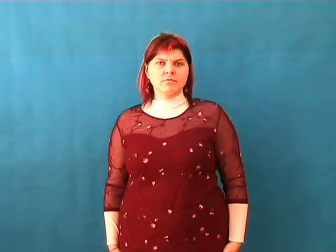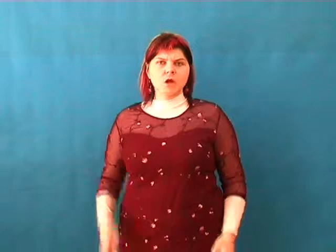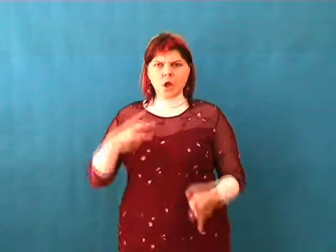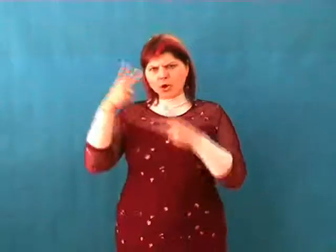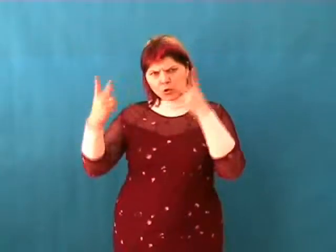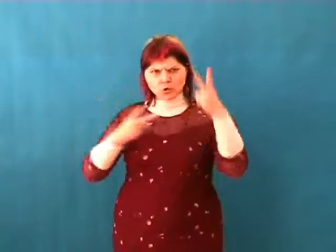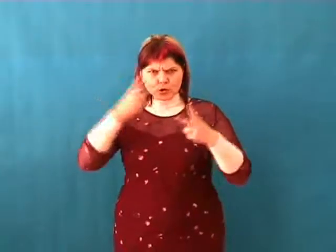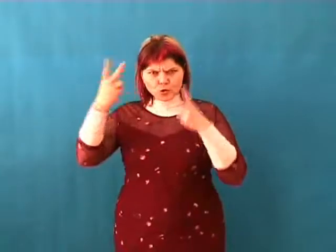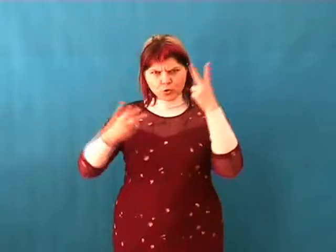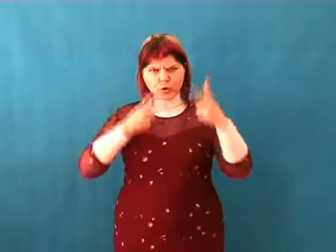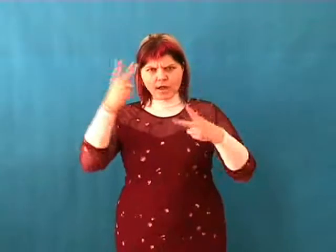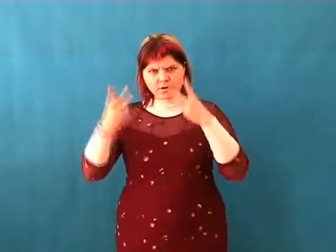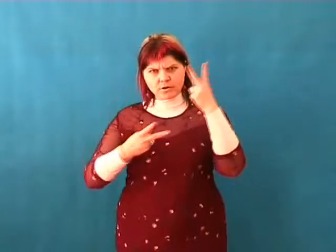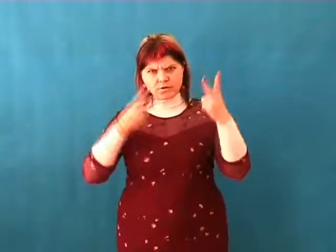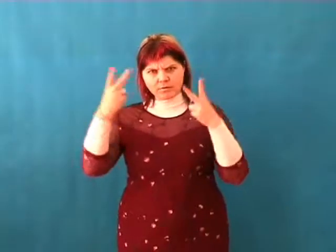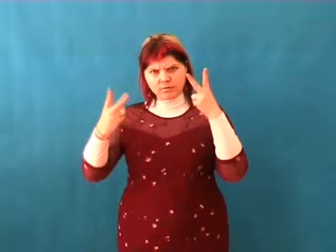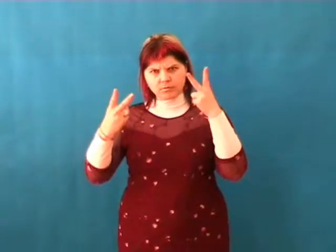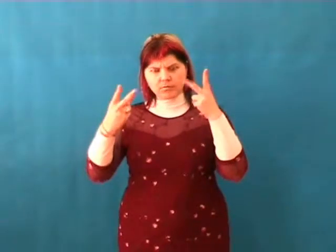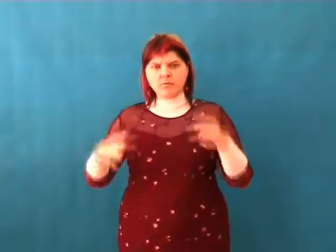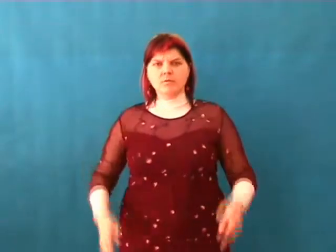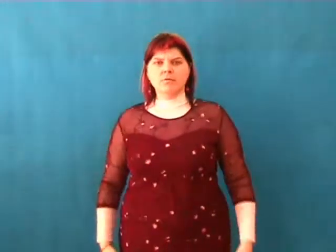szukać